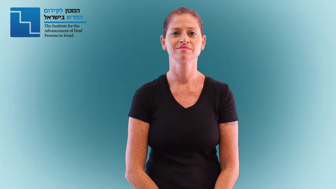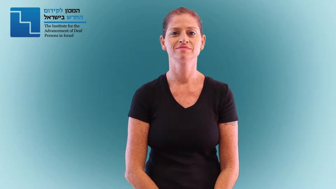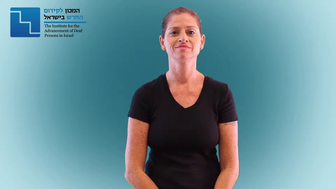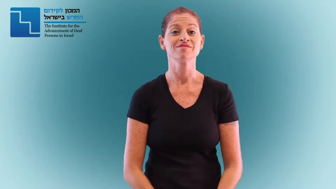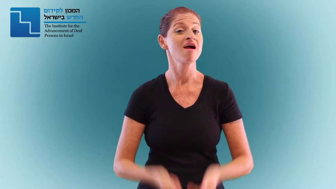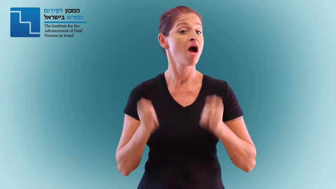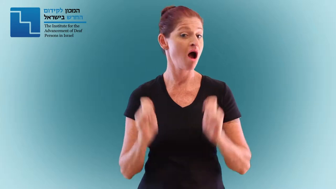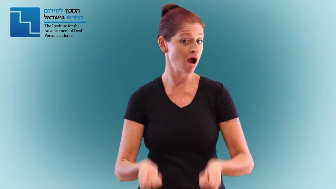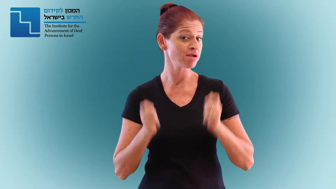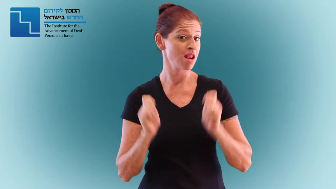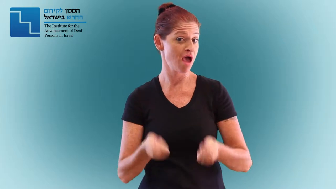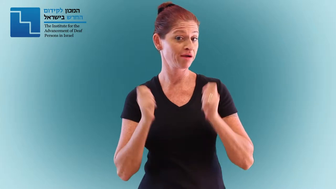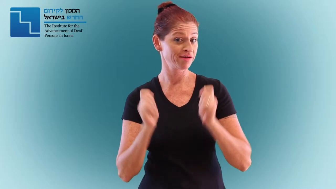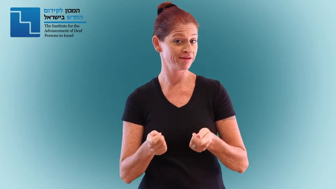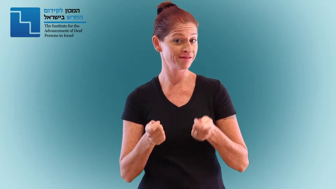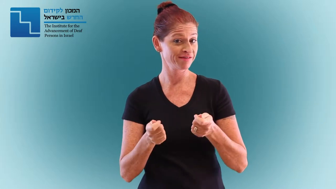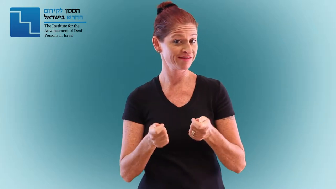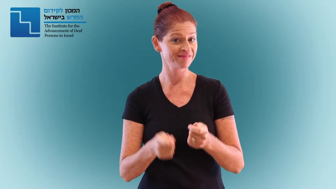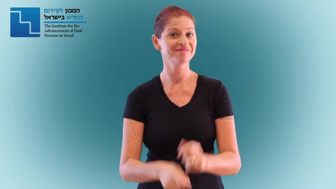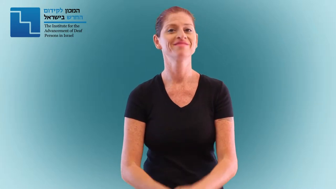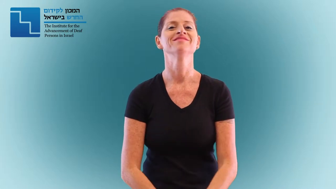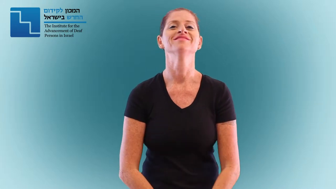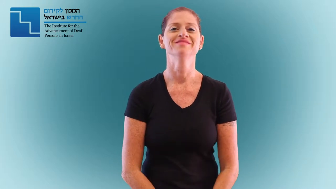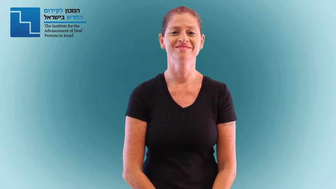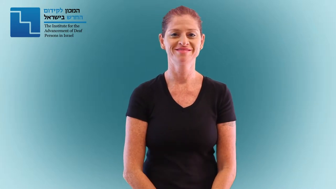עגלה